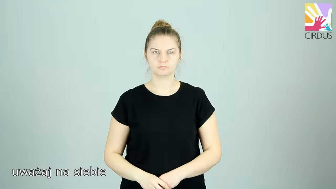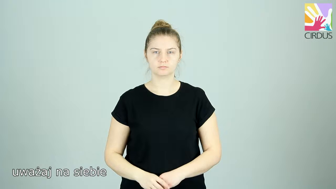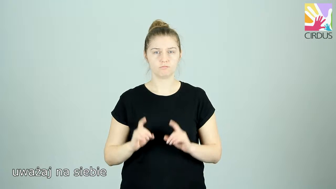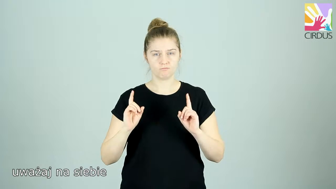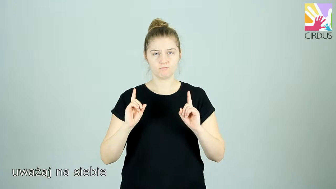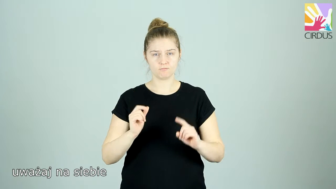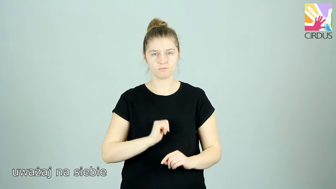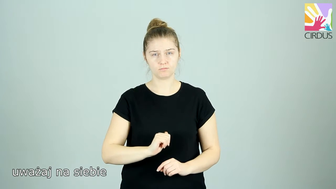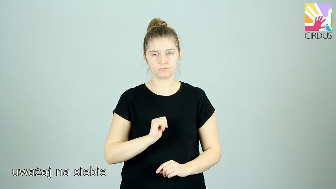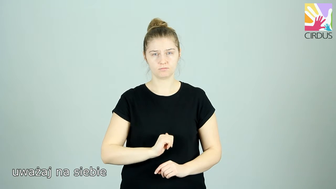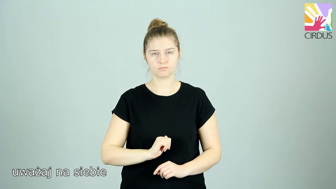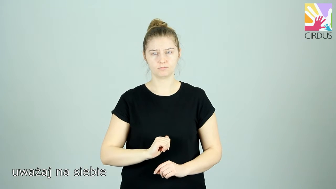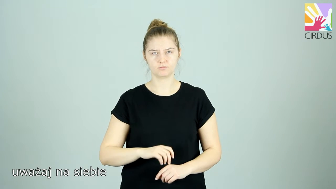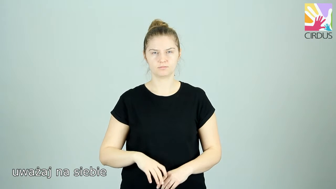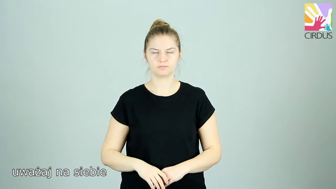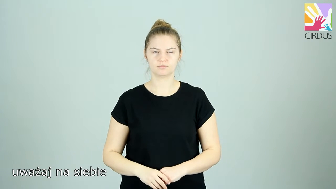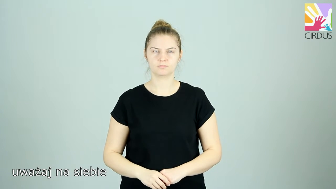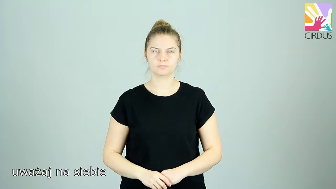uwżaj na siebie